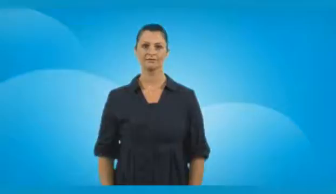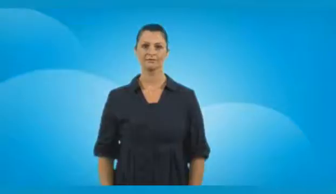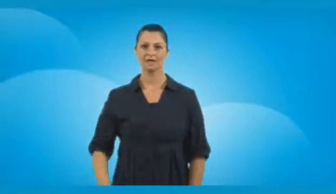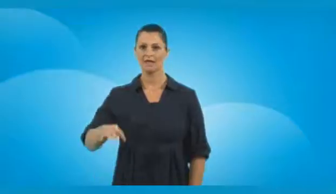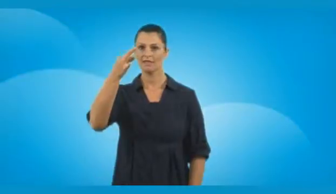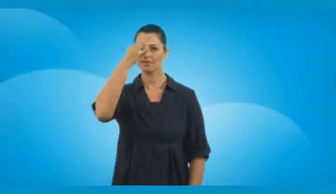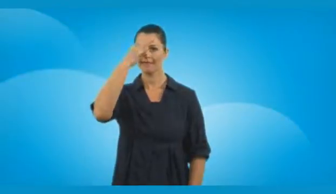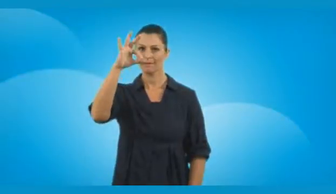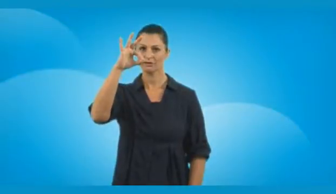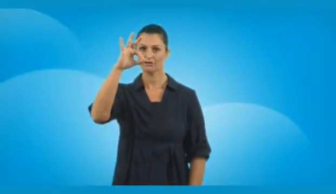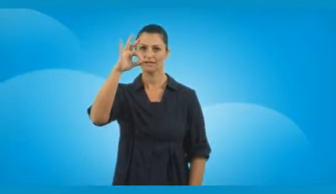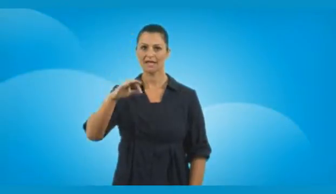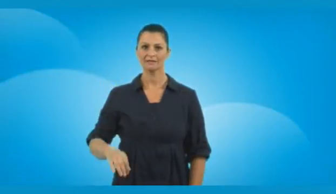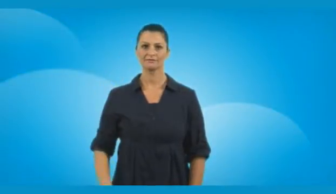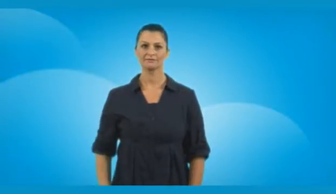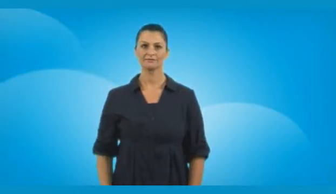Németország